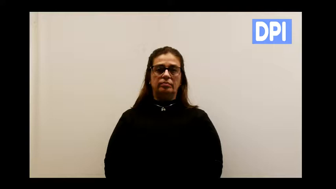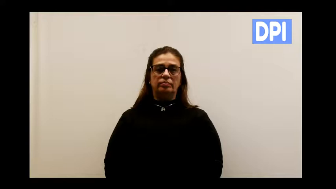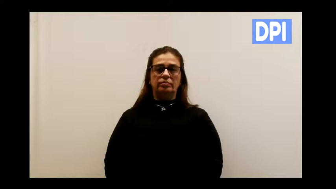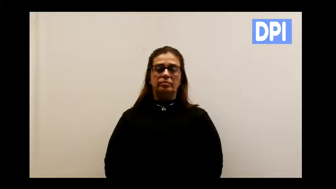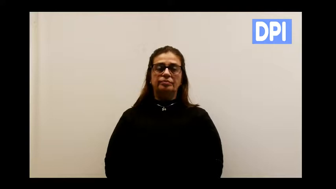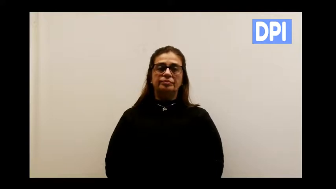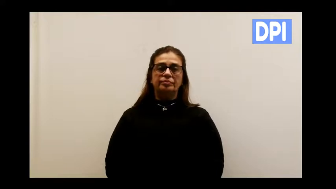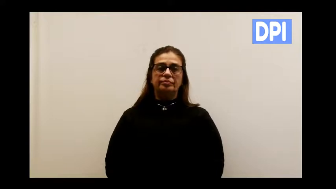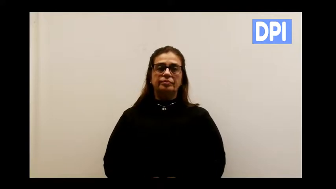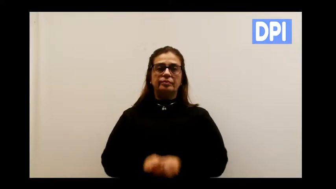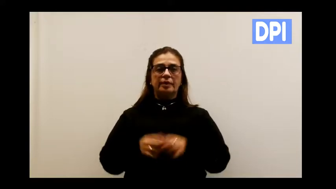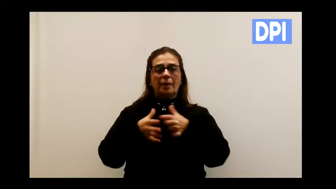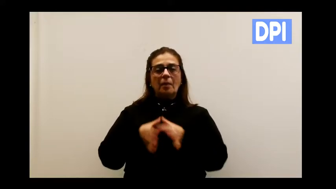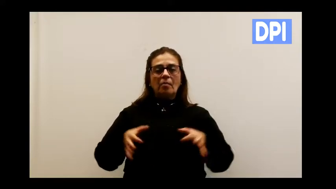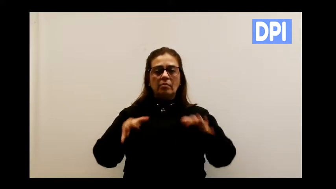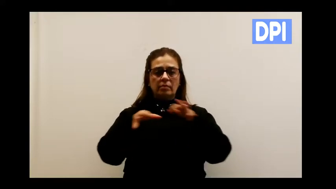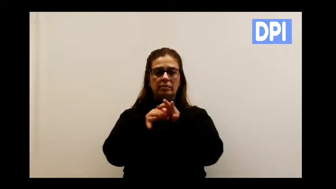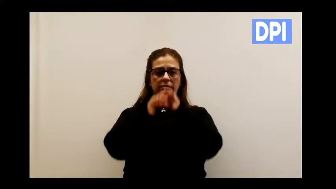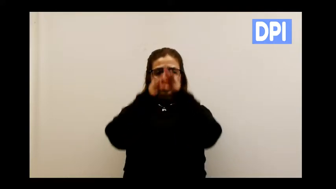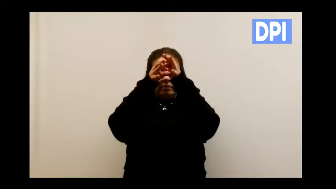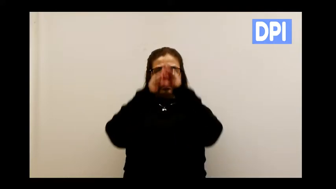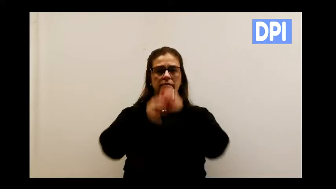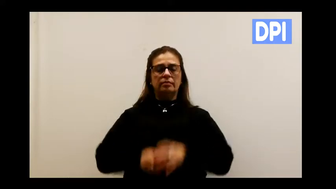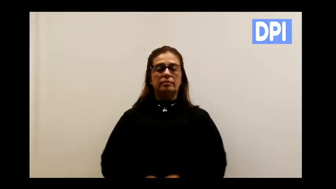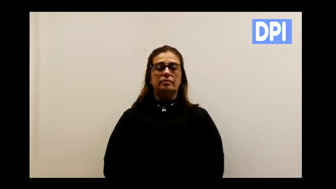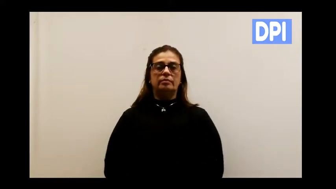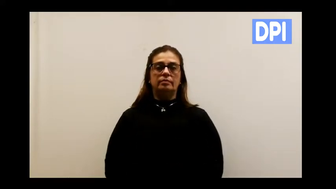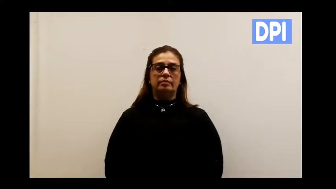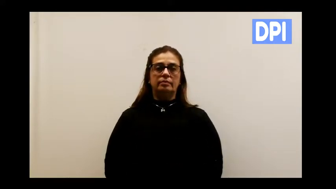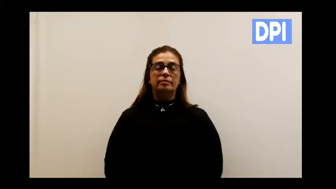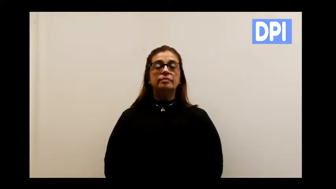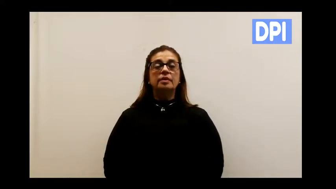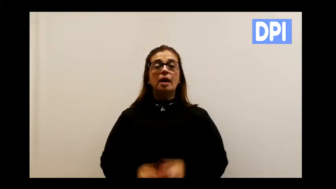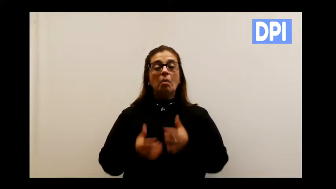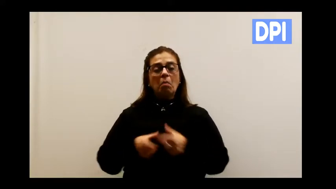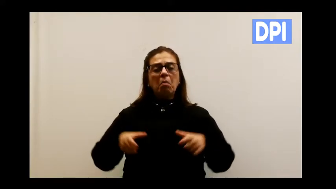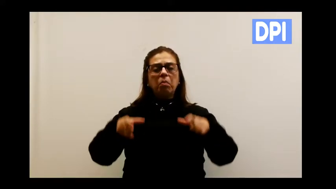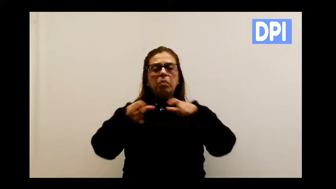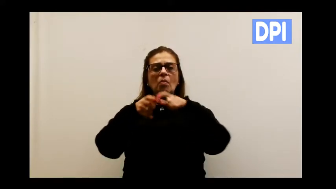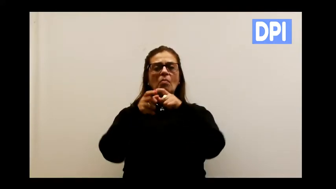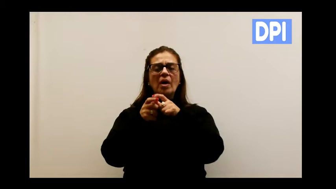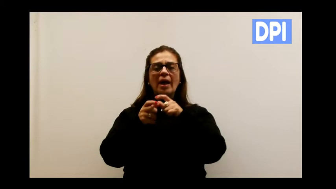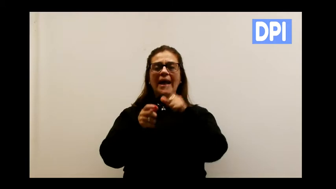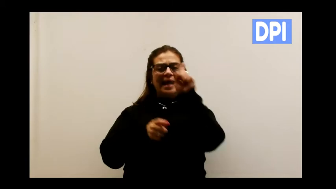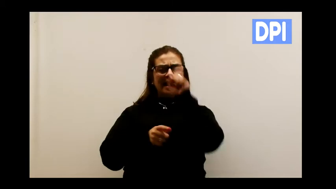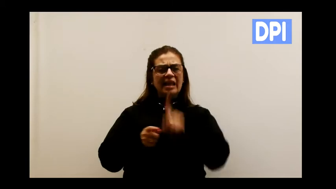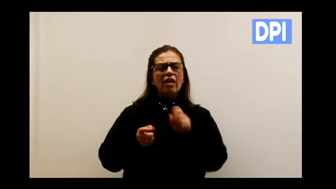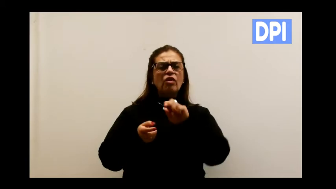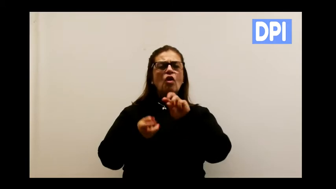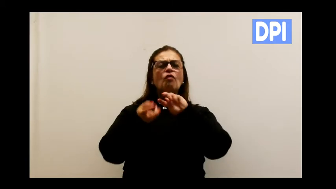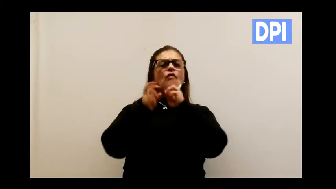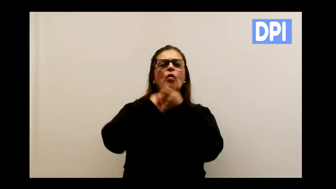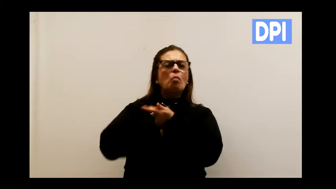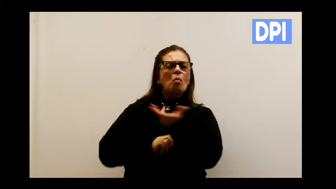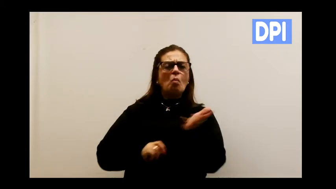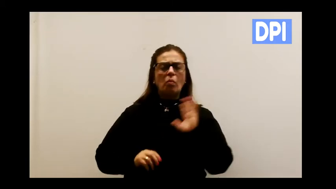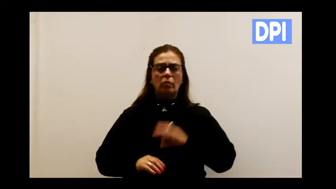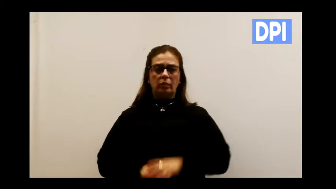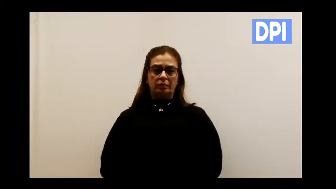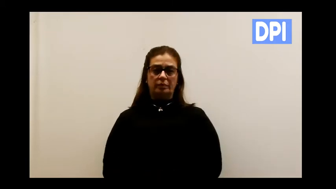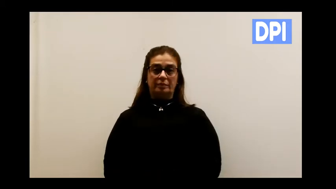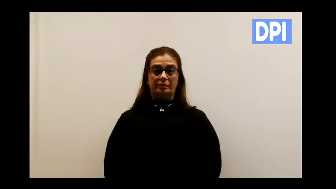MATRAZ ERLENMEYER